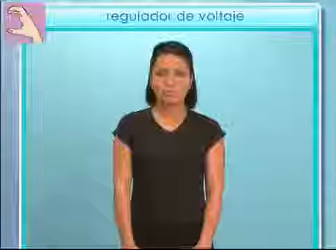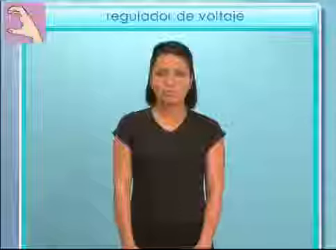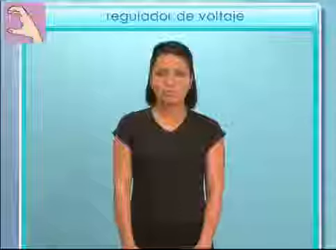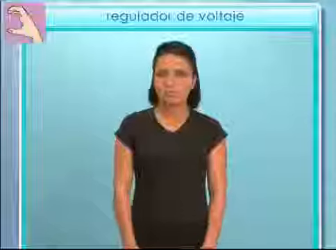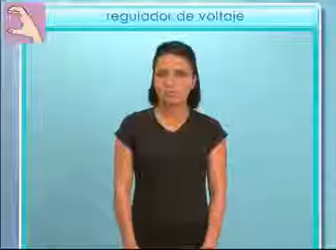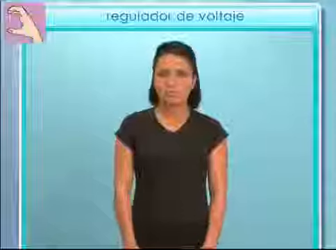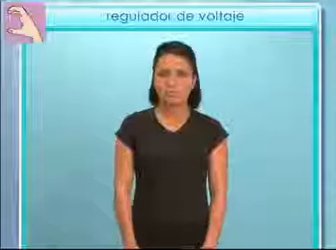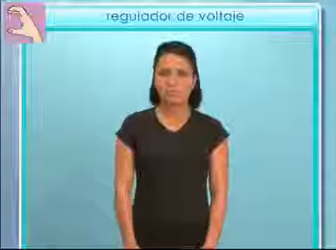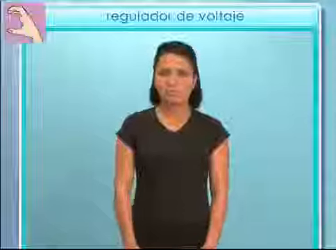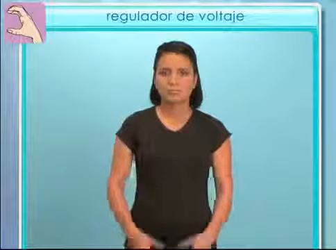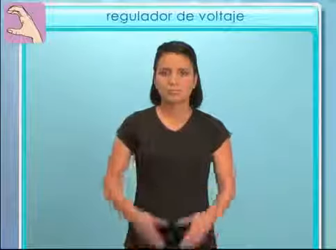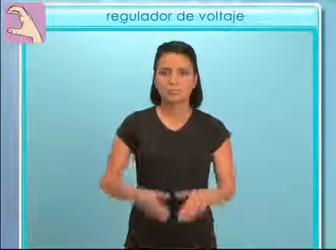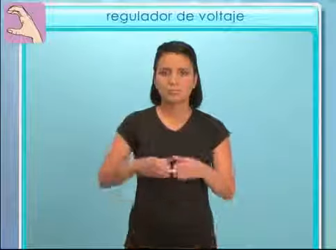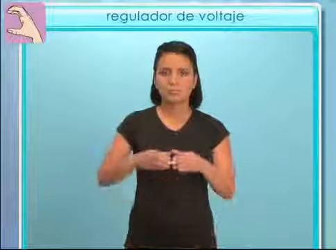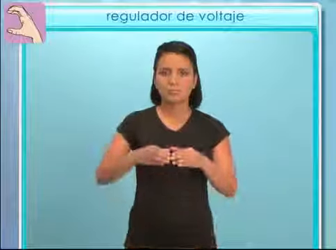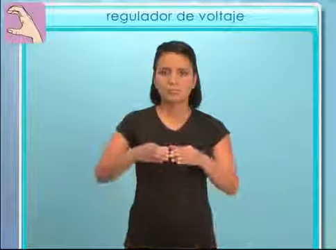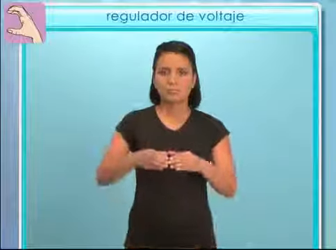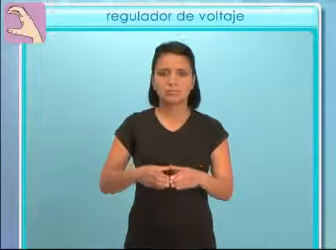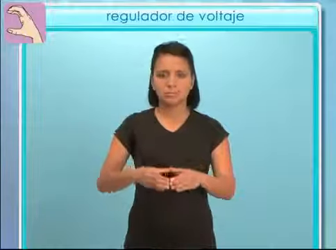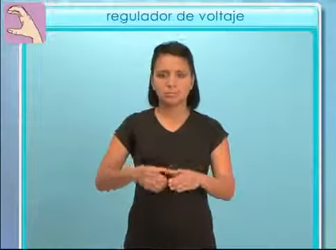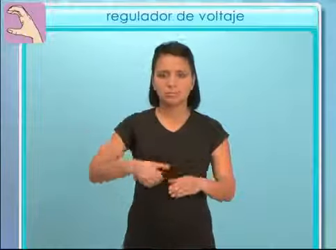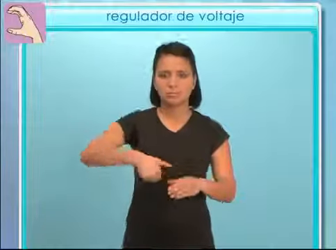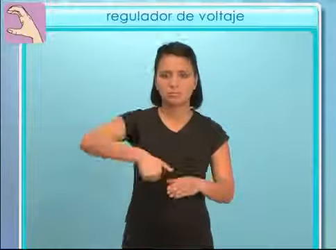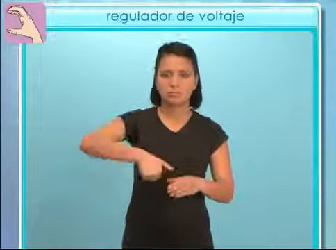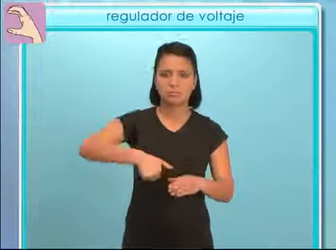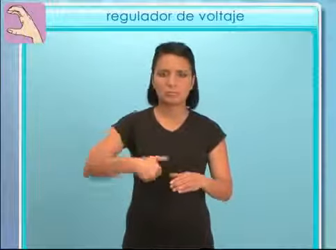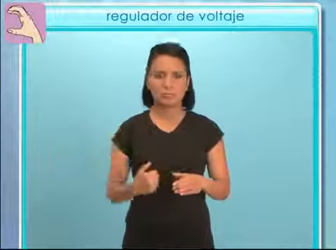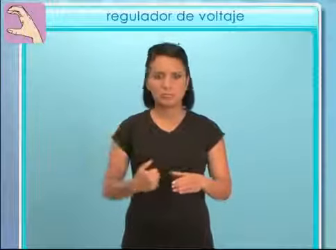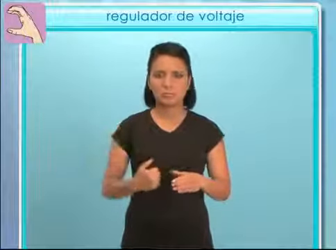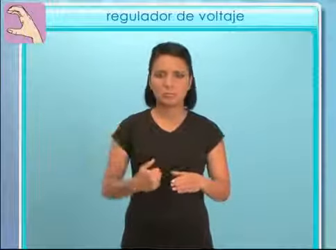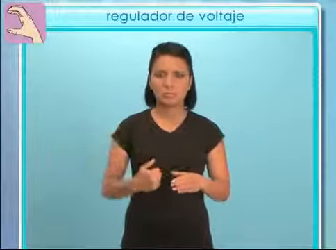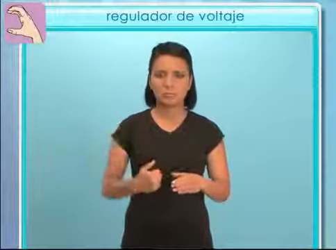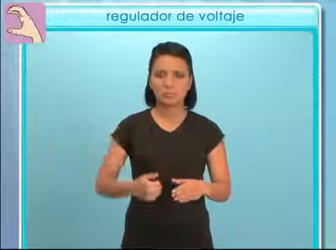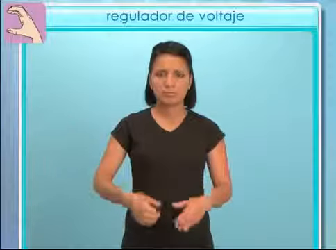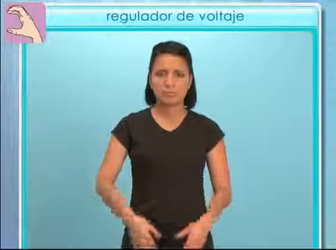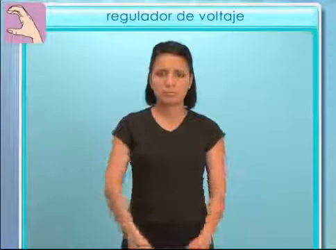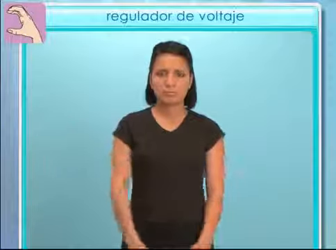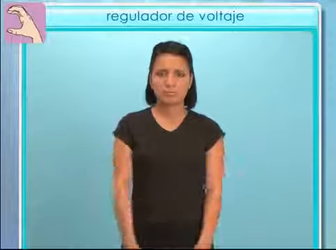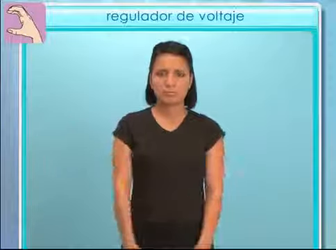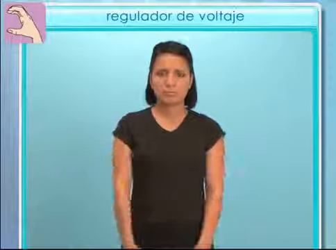REGULADOR DE VOLTAJE